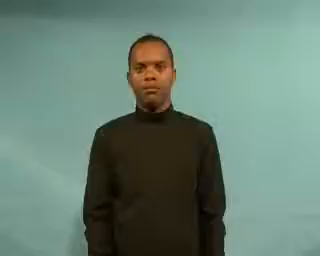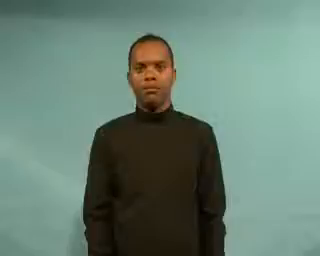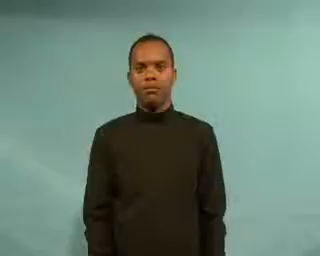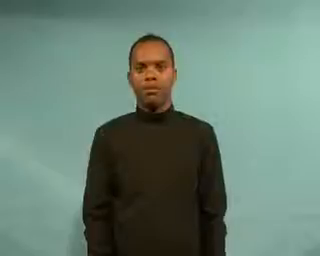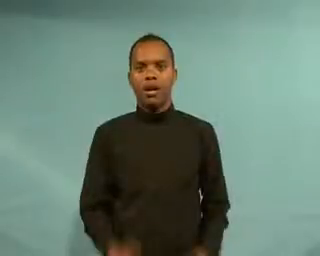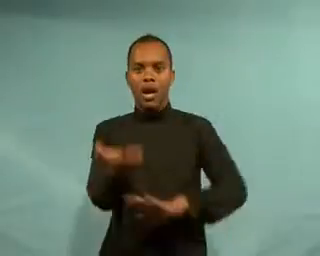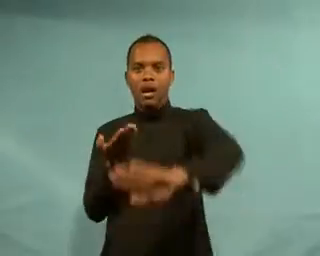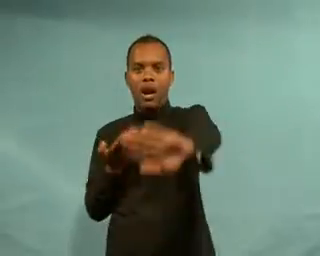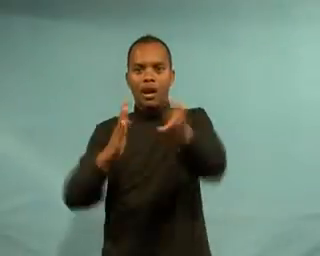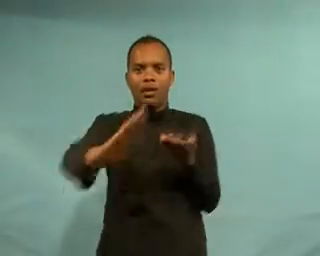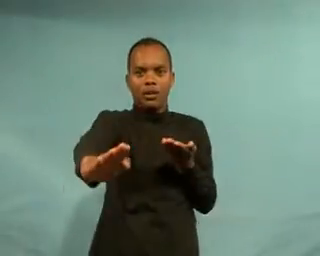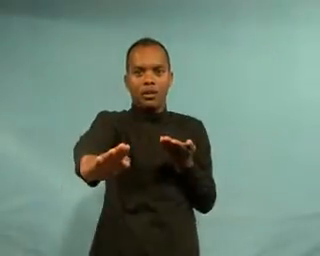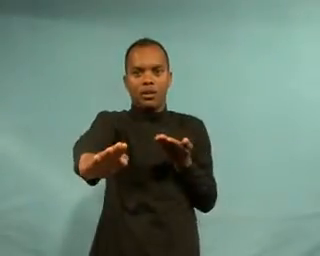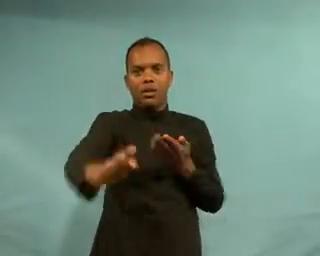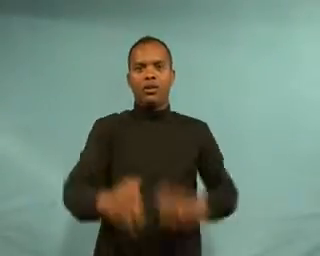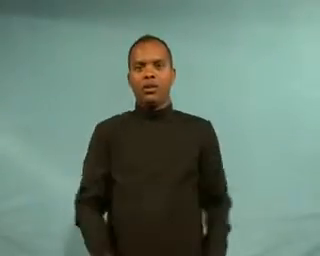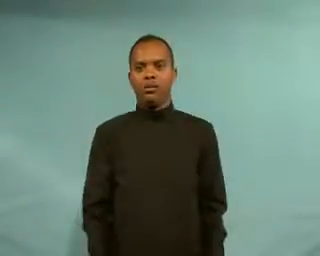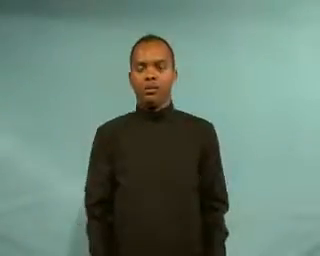karate